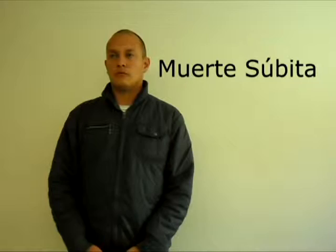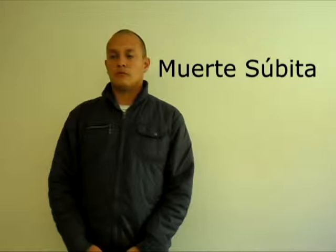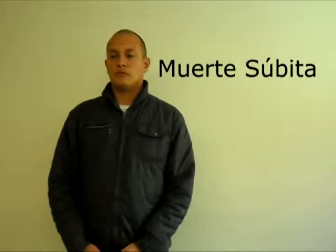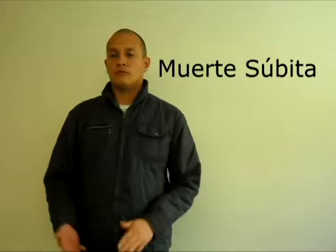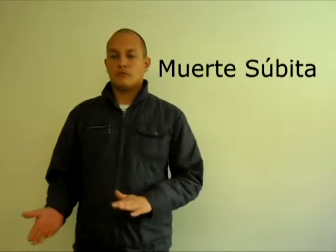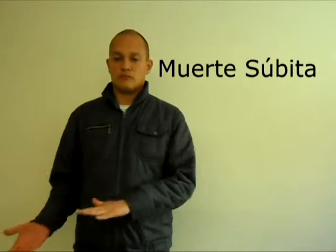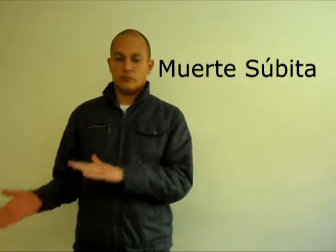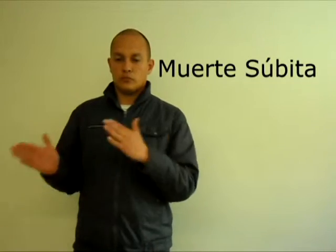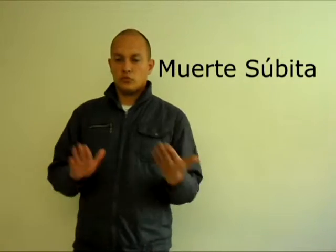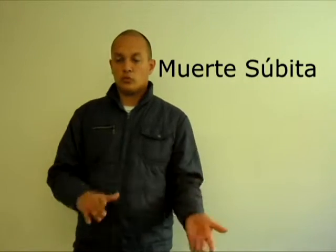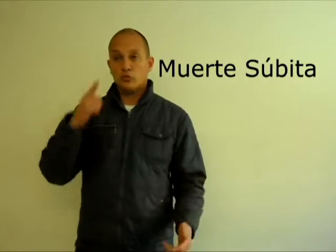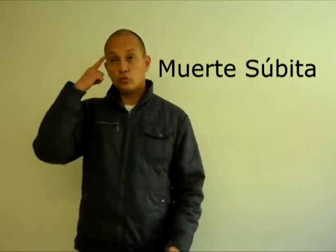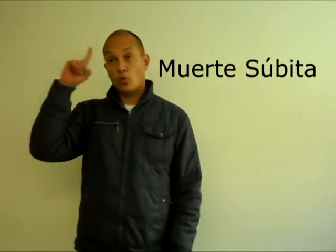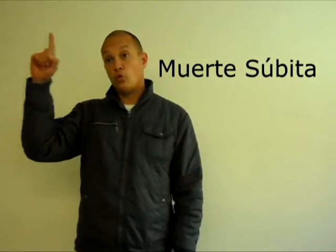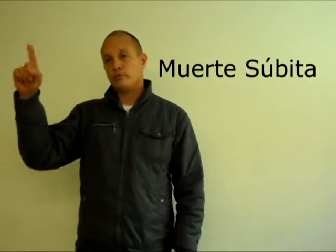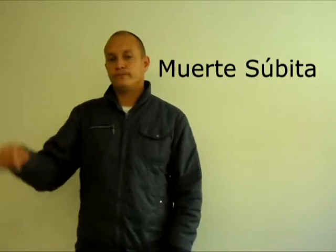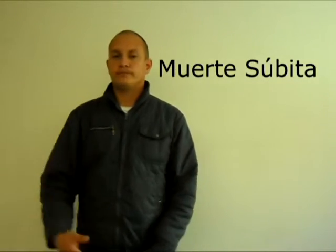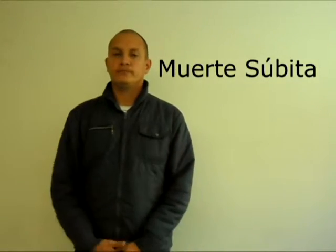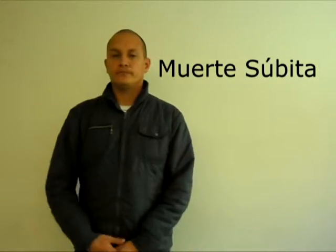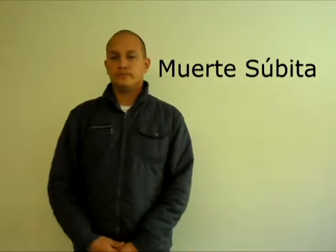Muerte Súbita